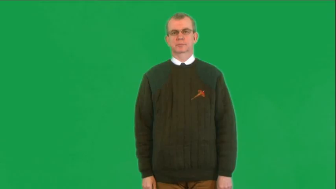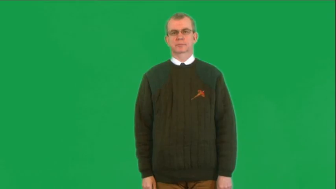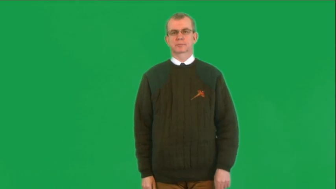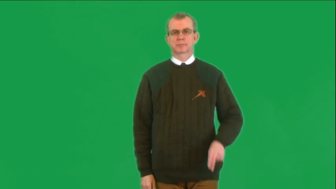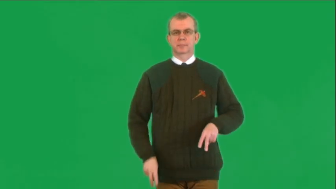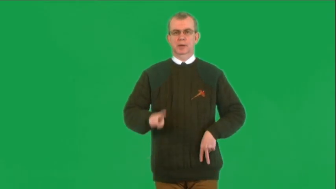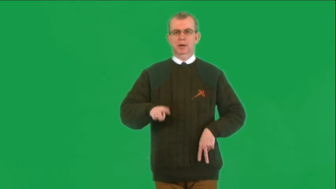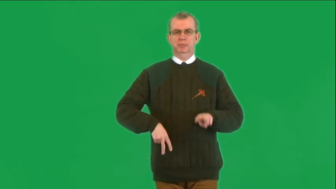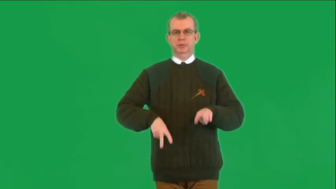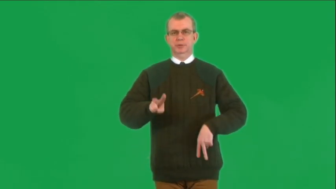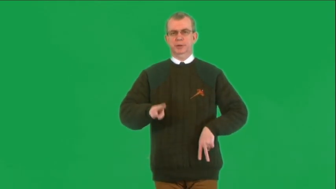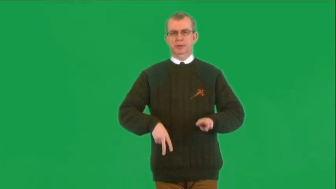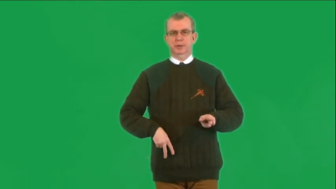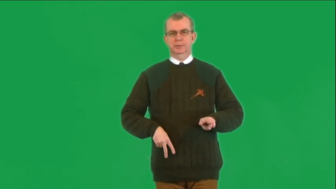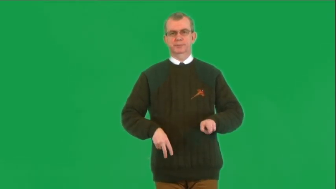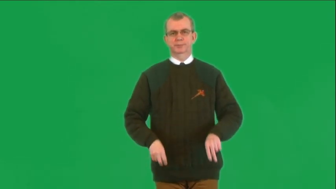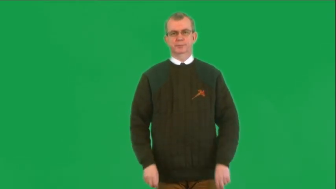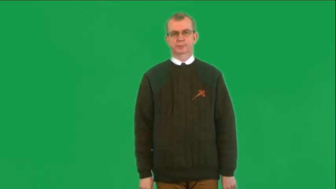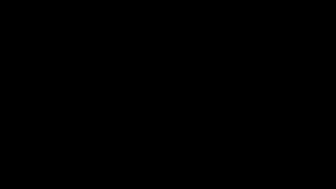autostrada